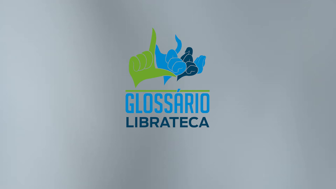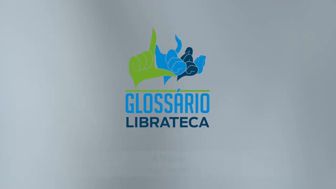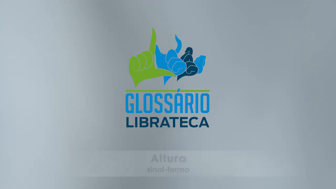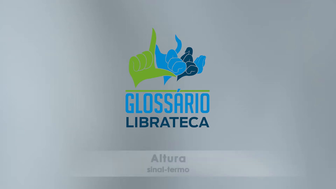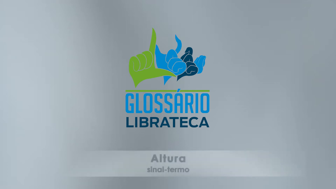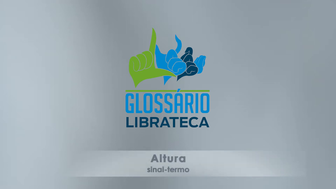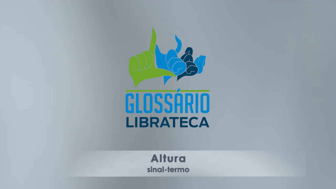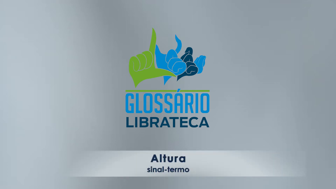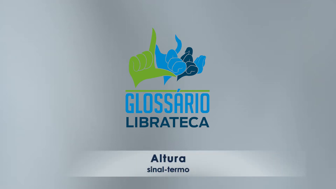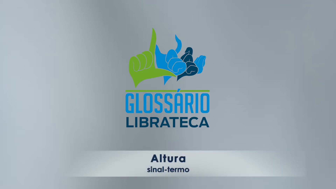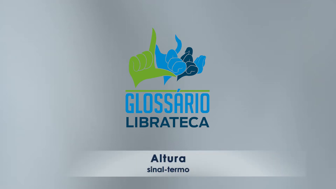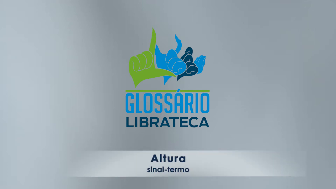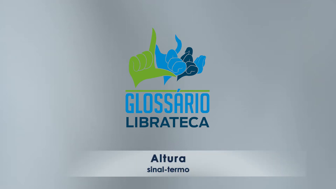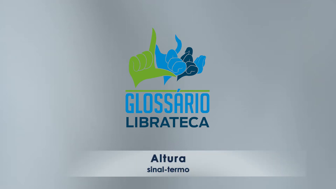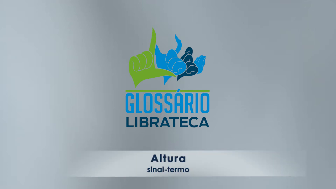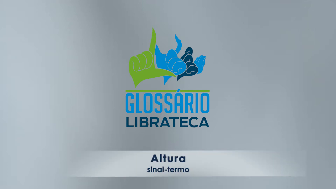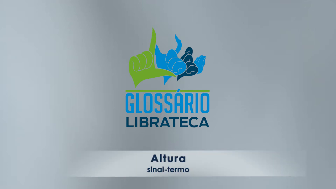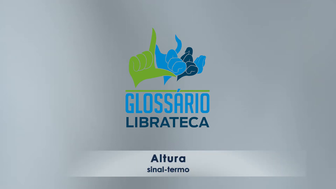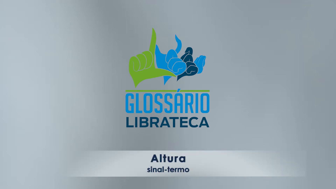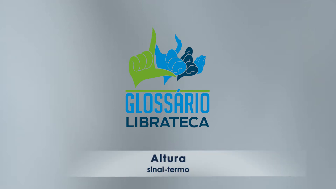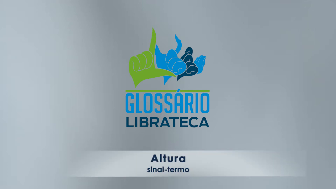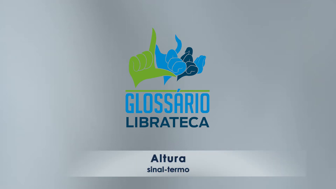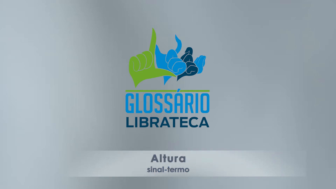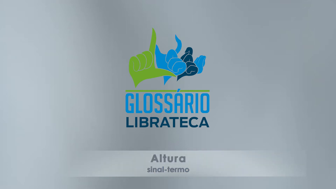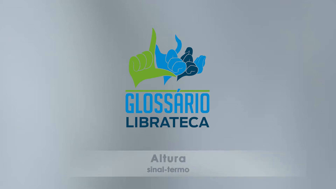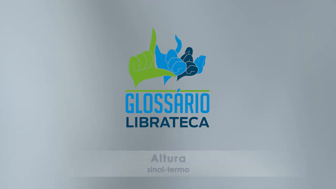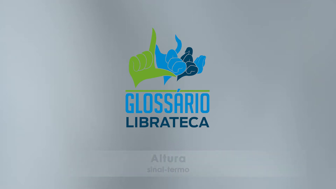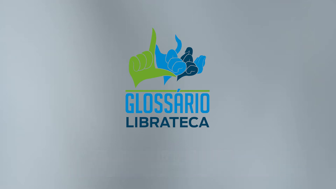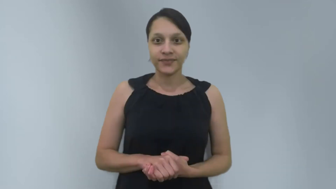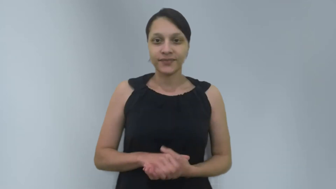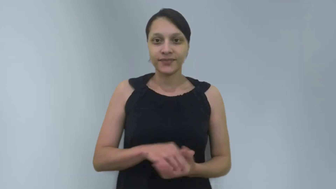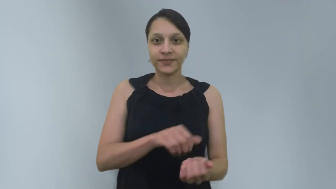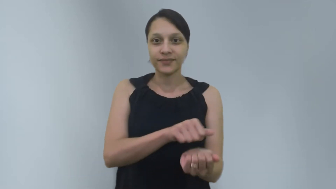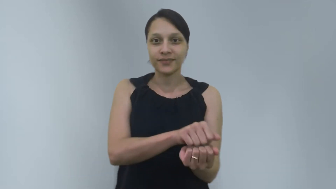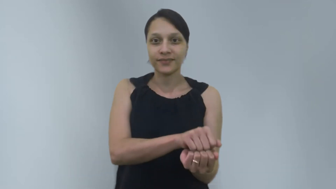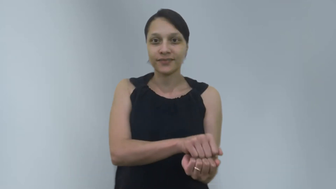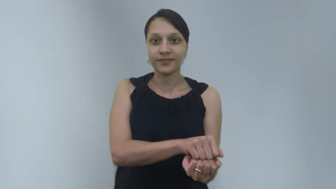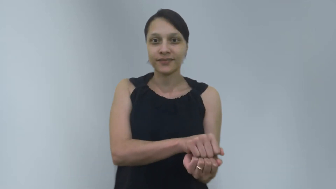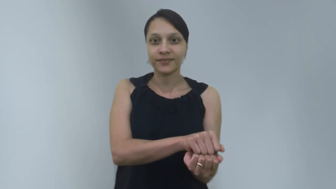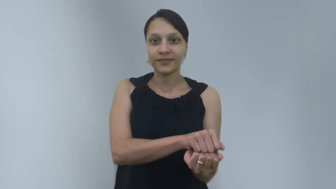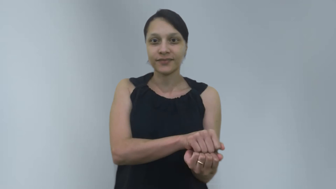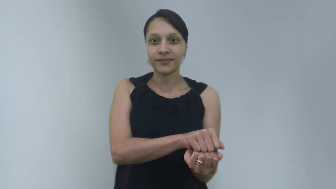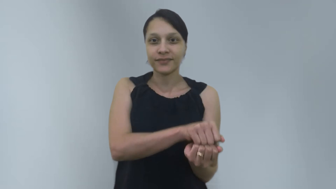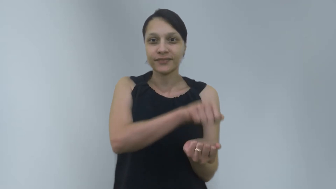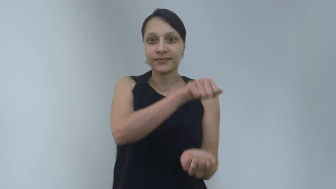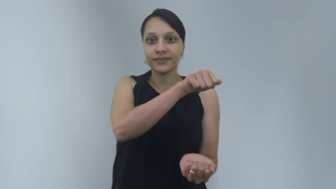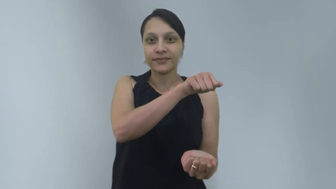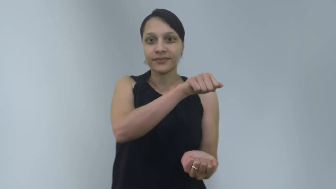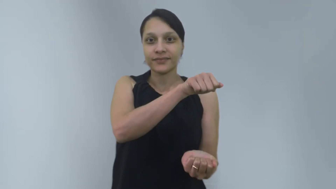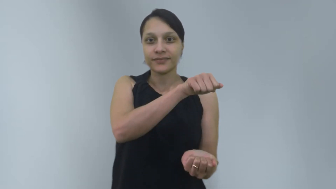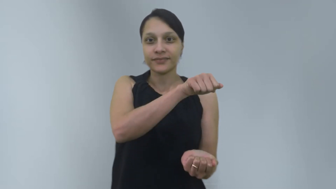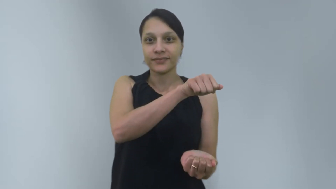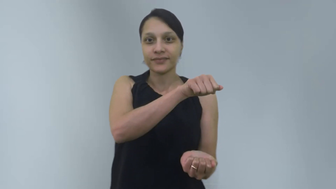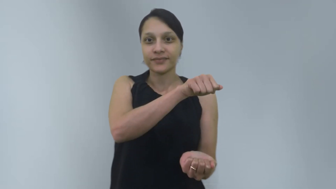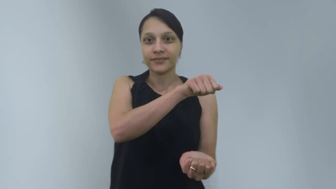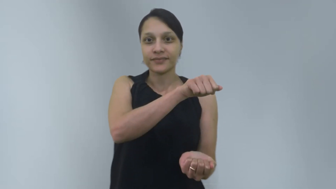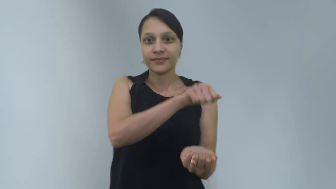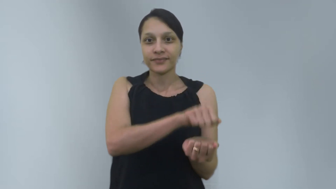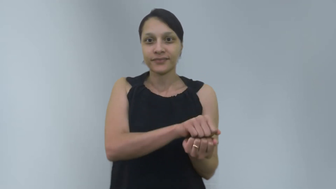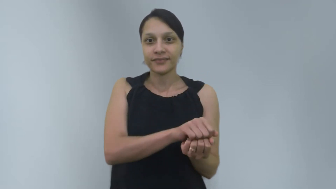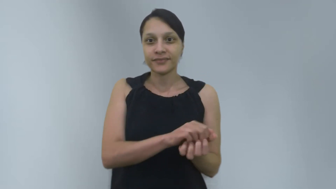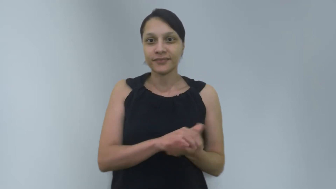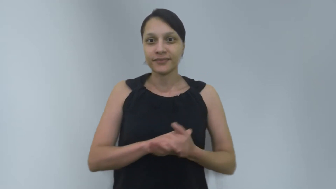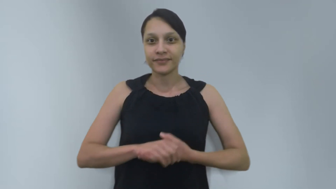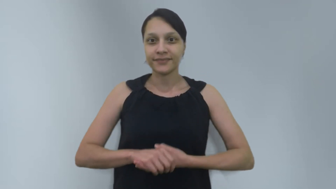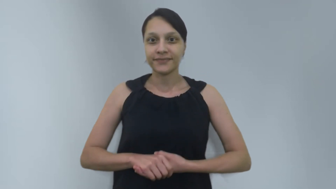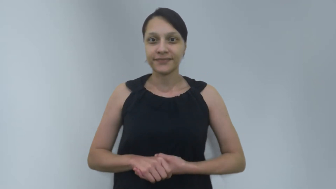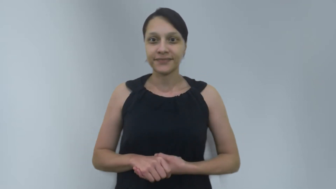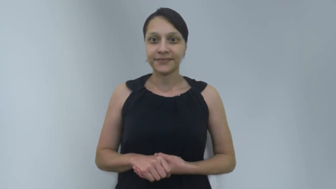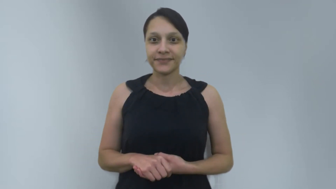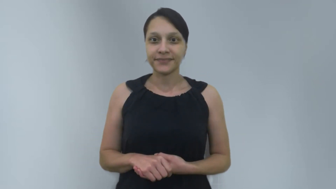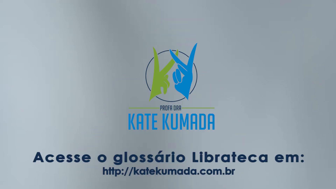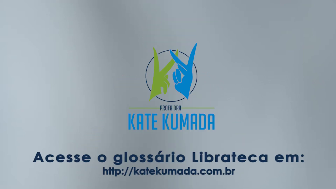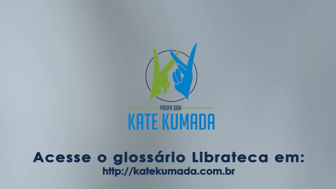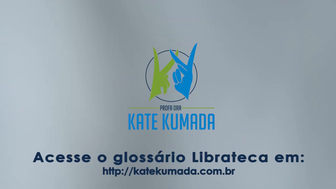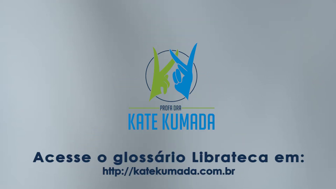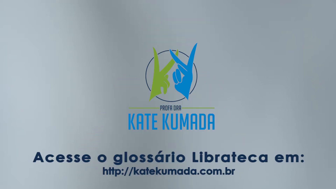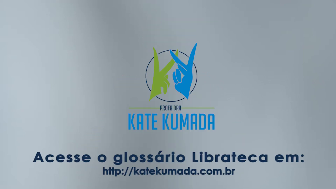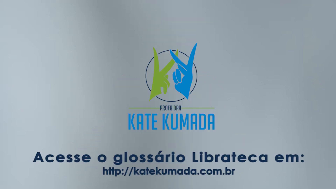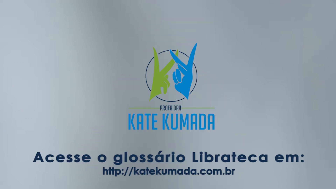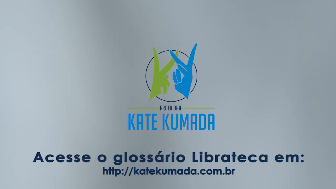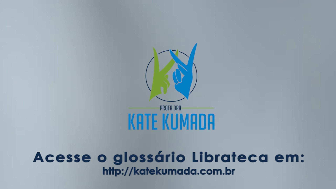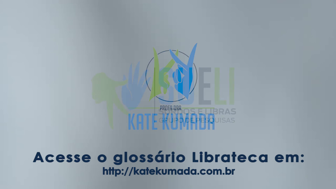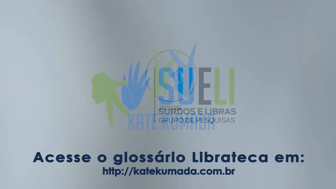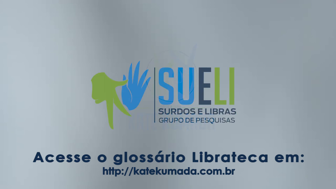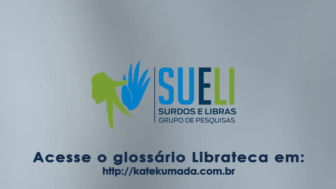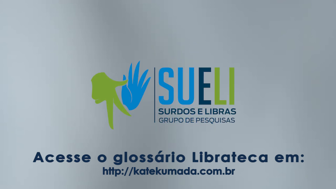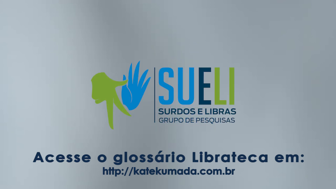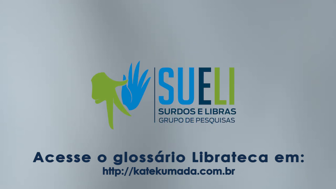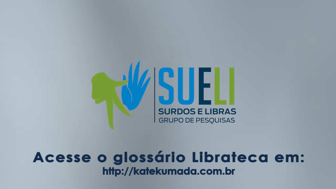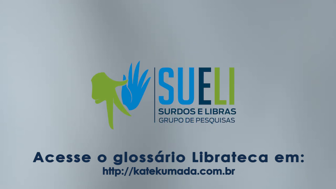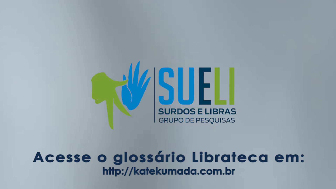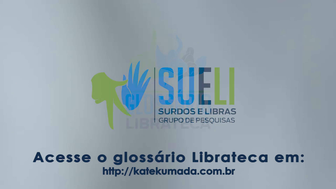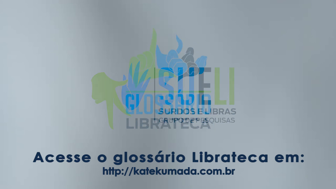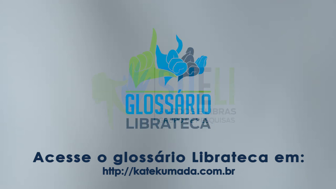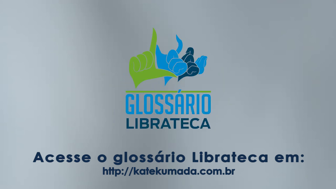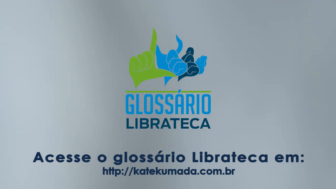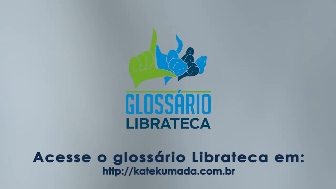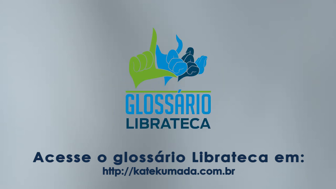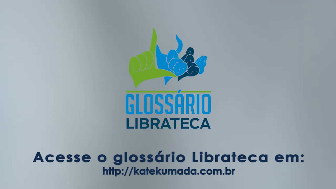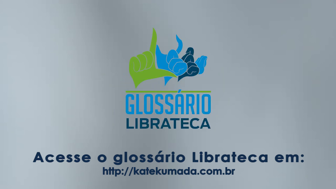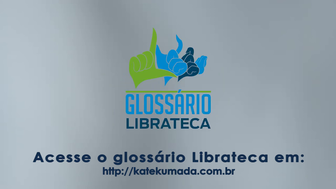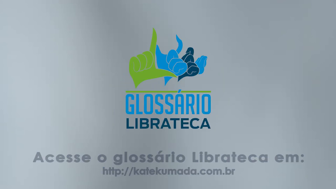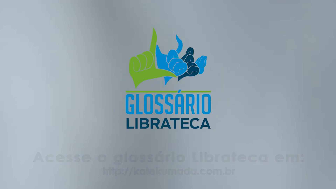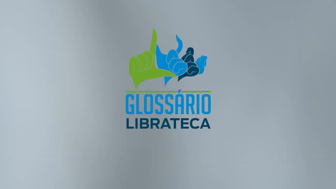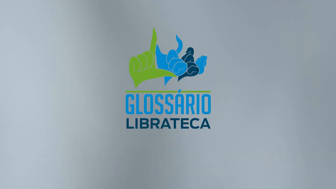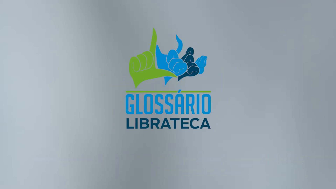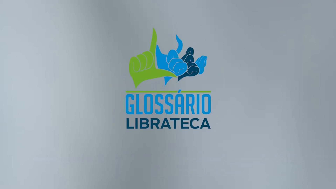Altura